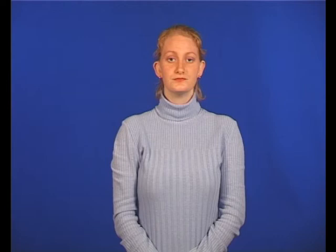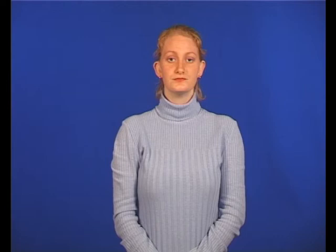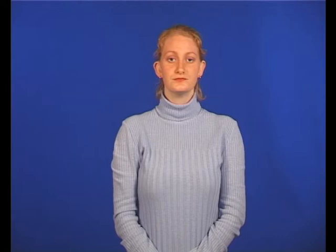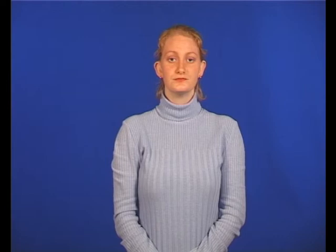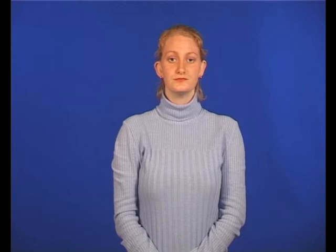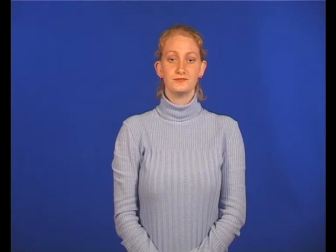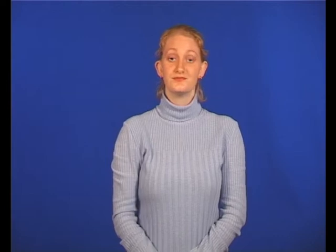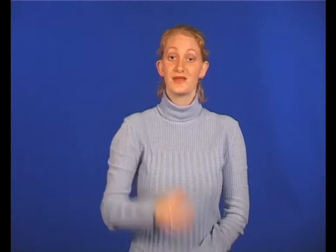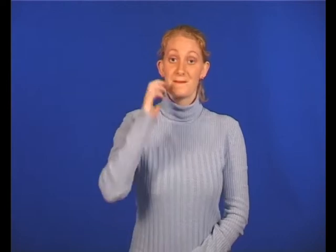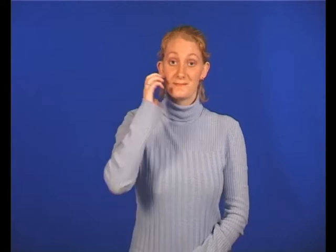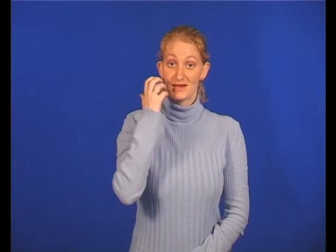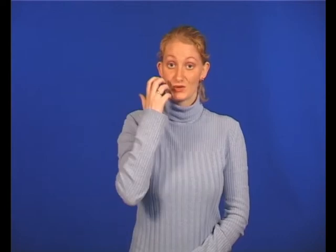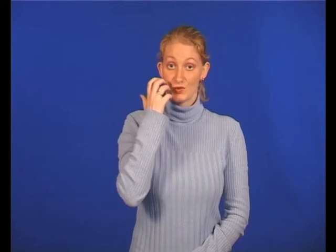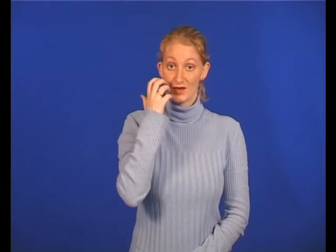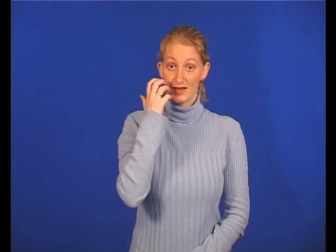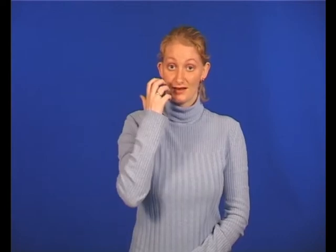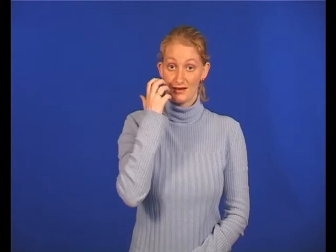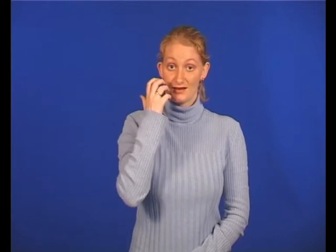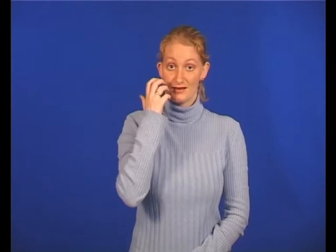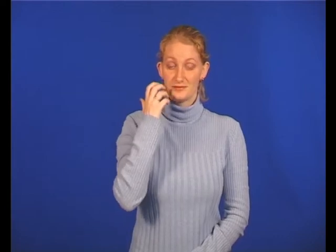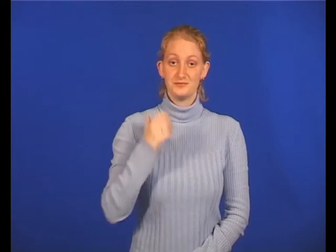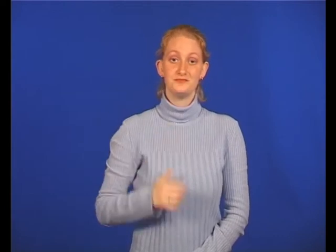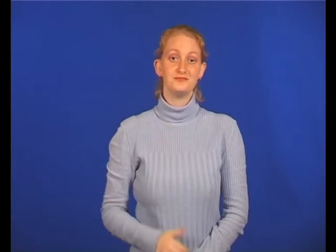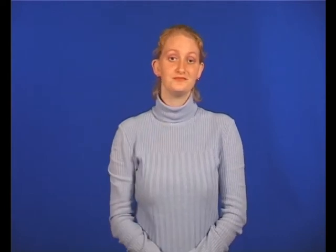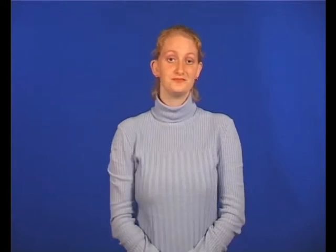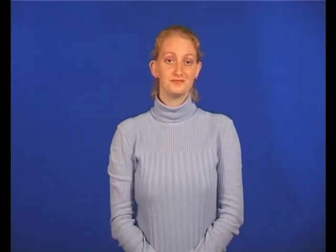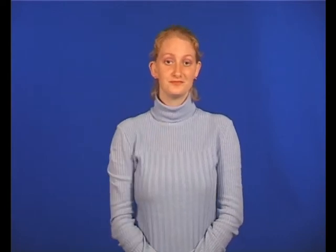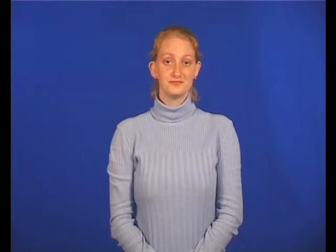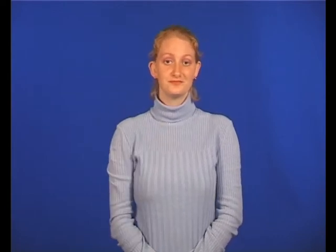Makedónía